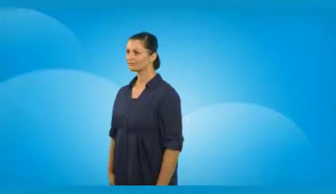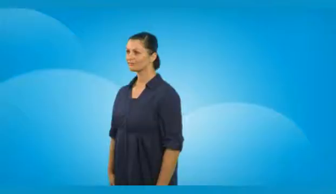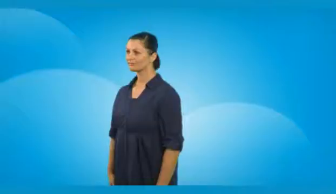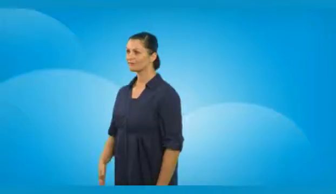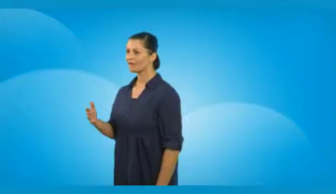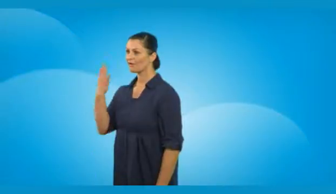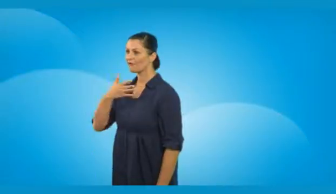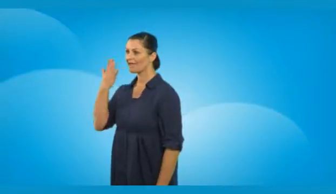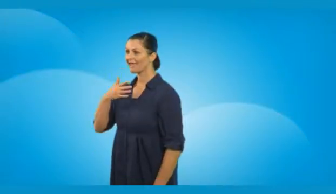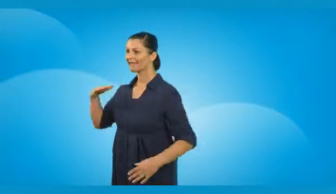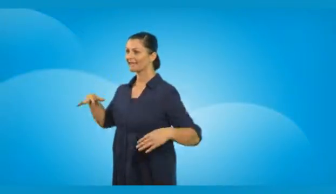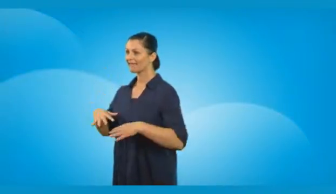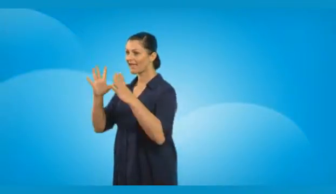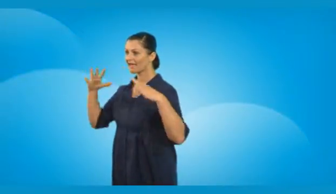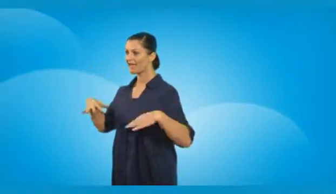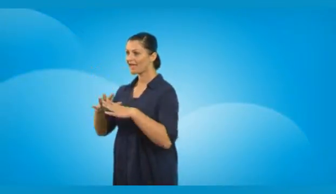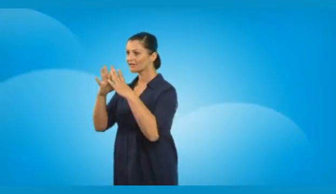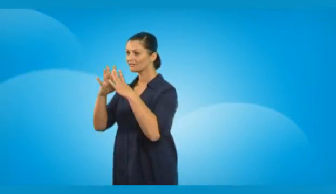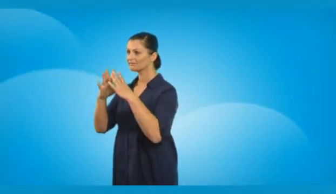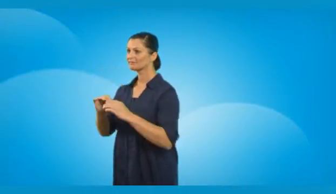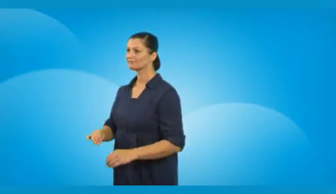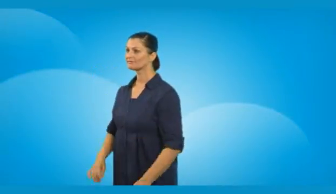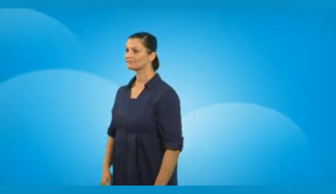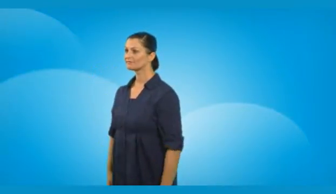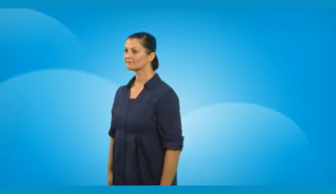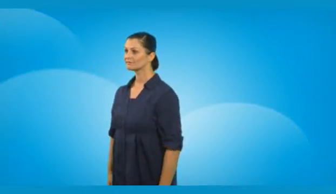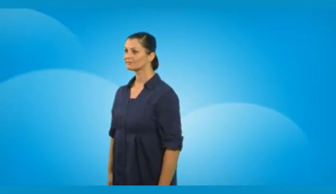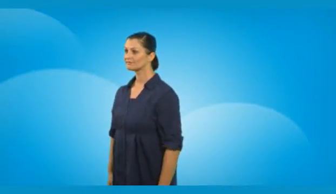Fekete-tenger